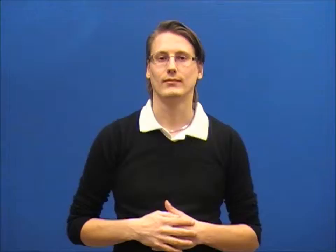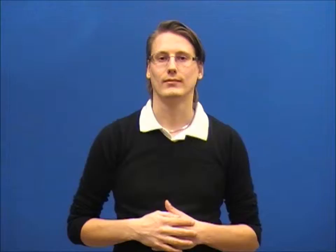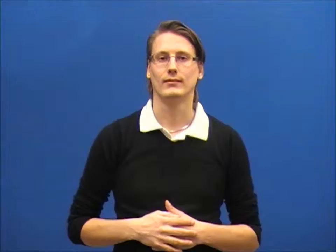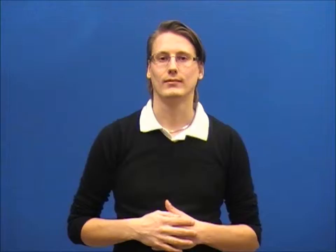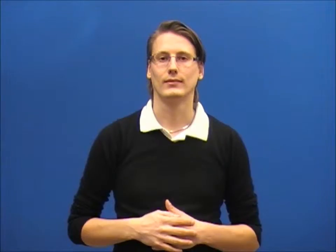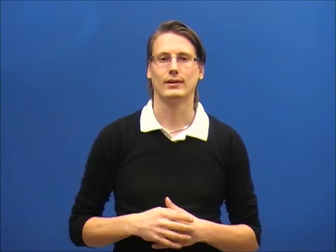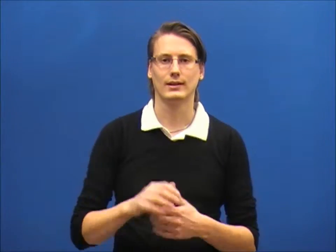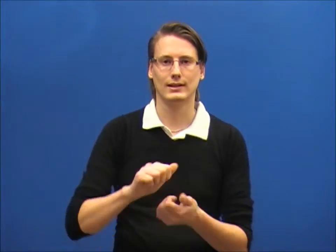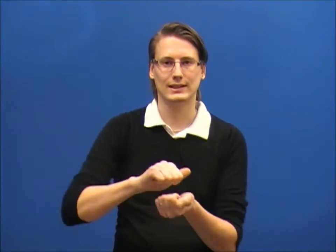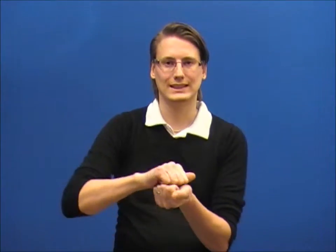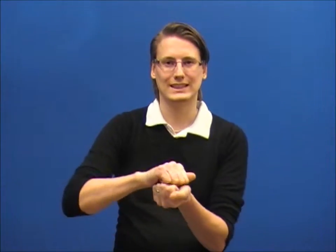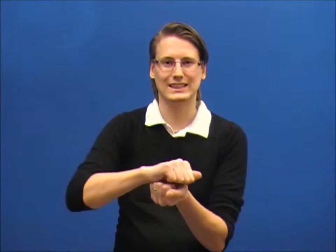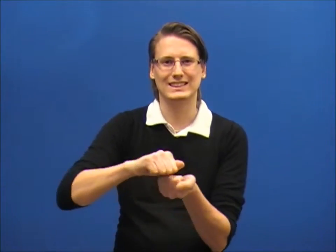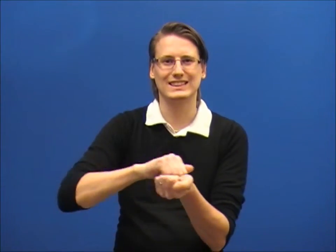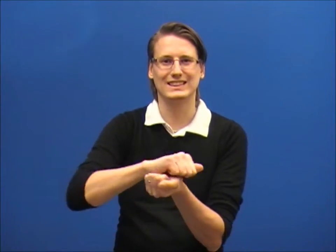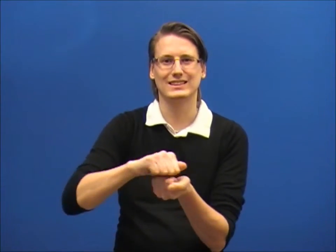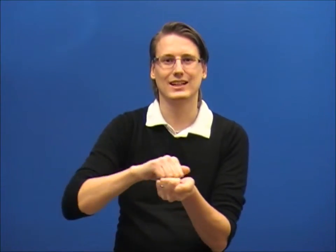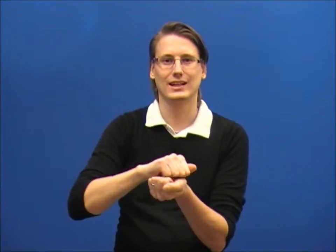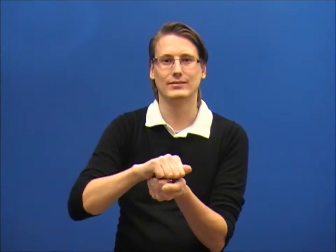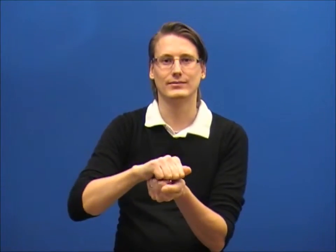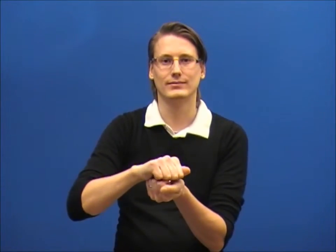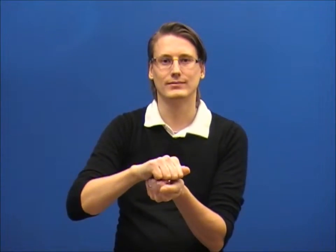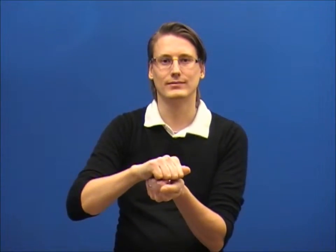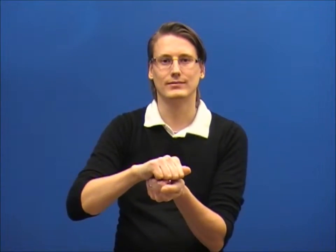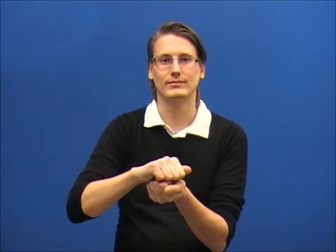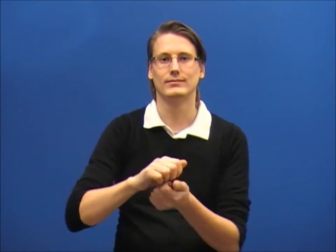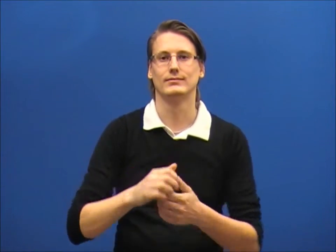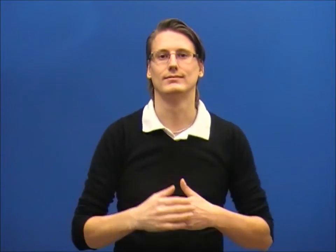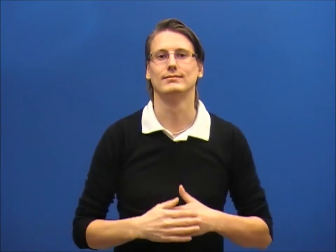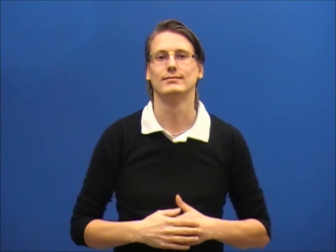DISKA